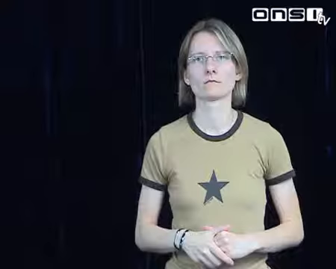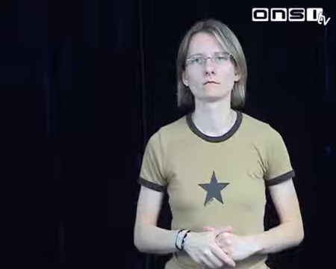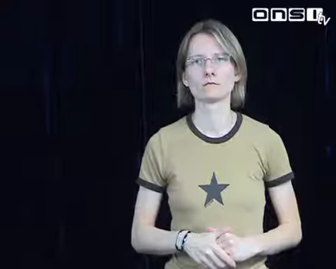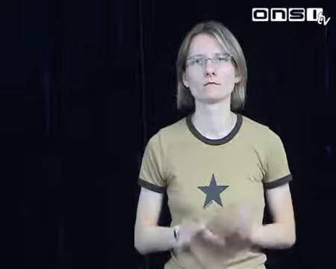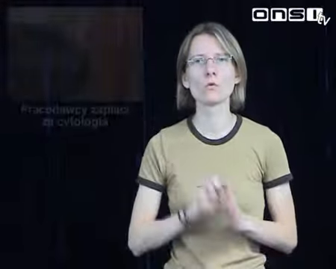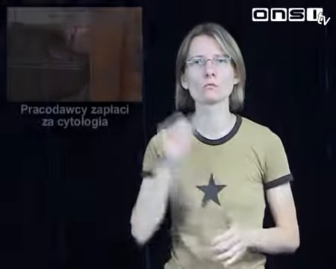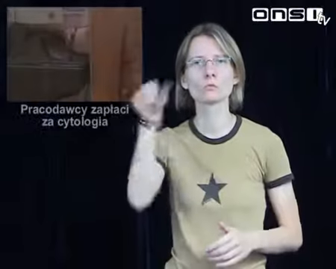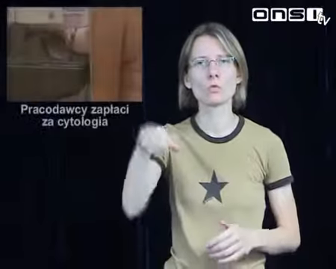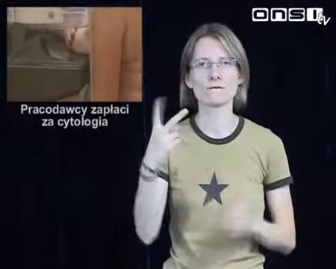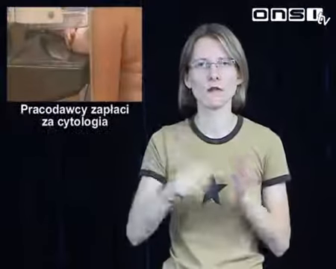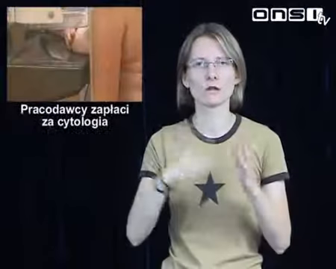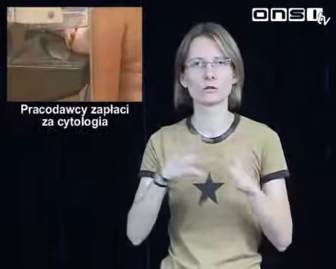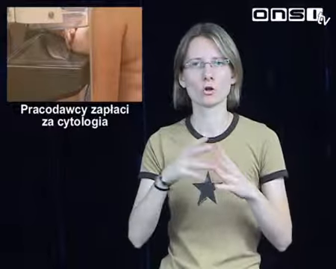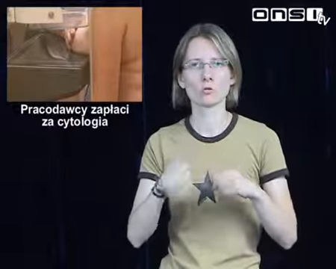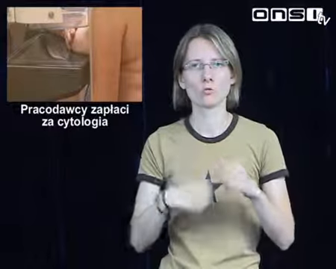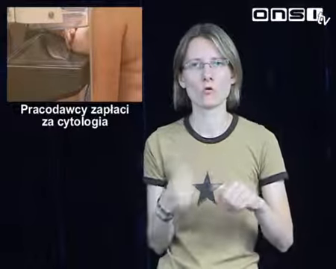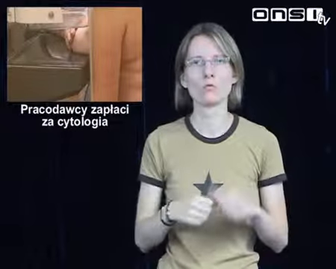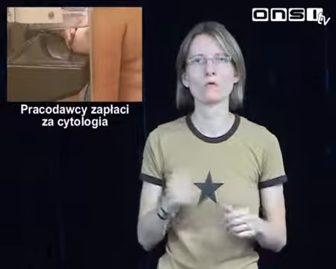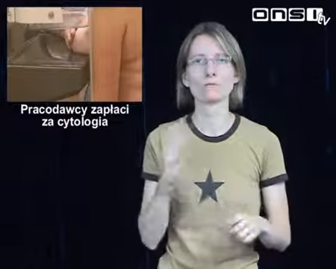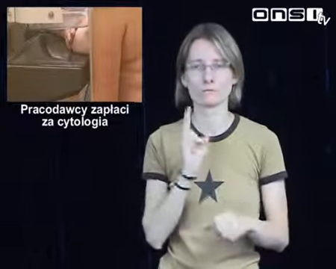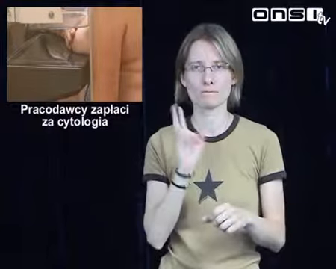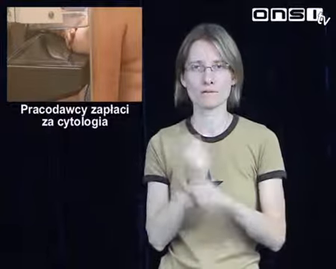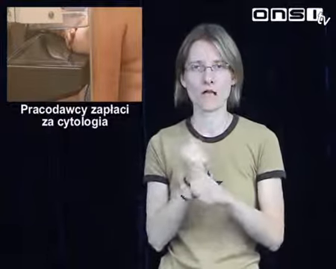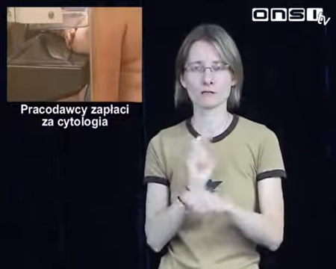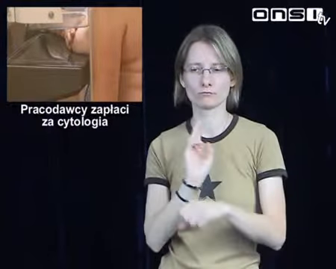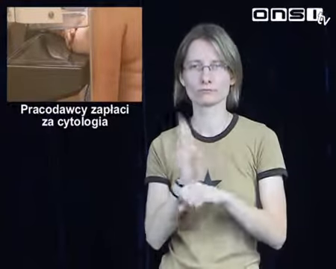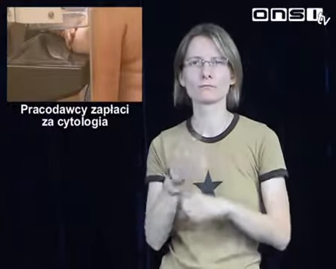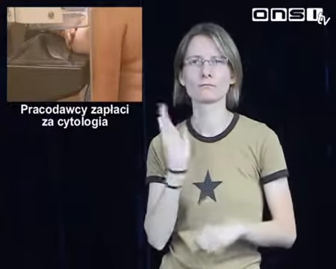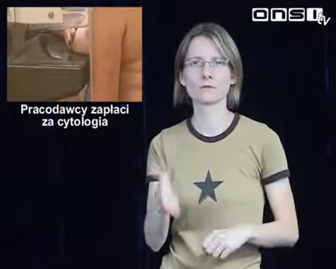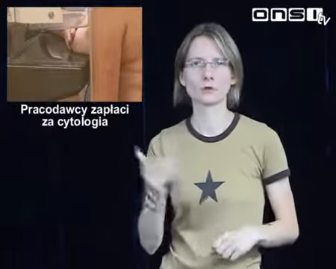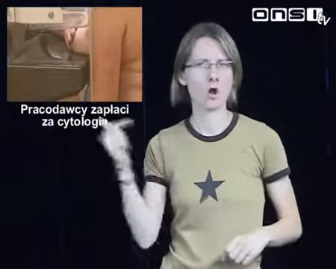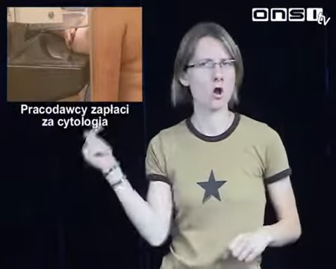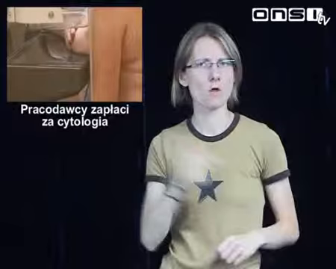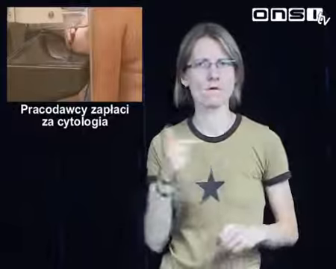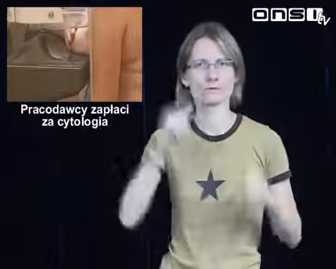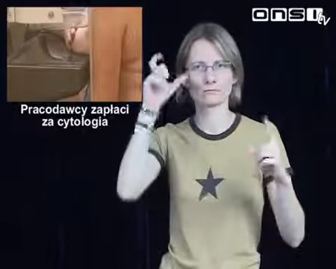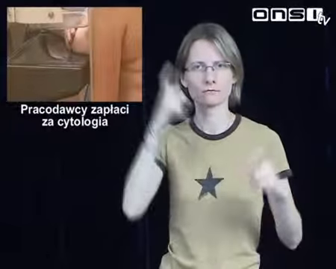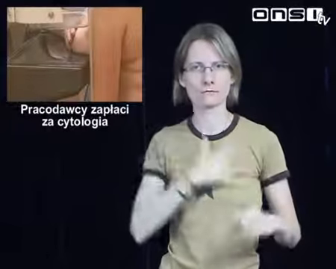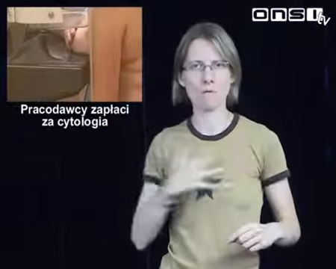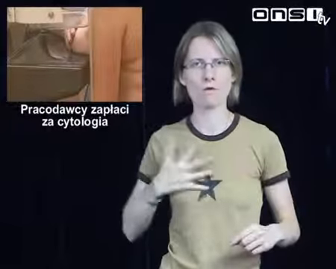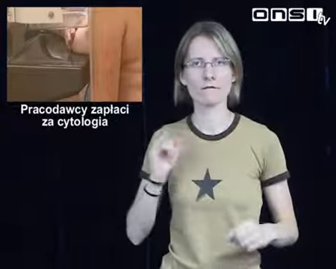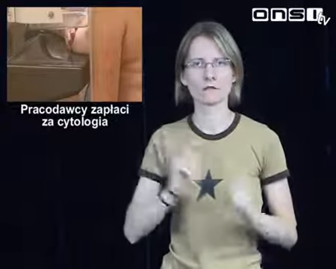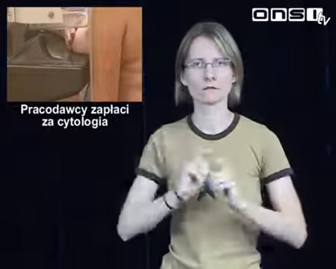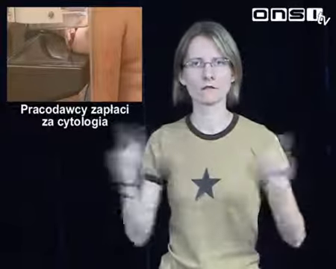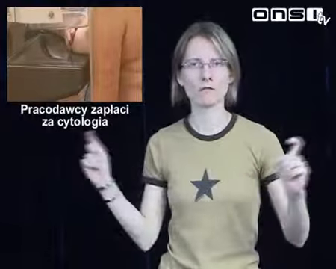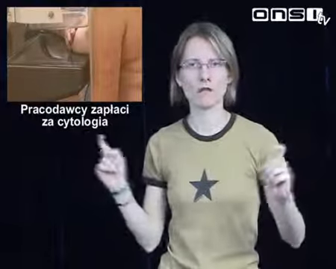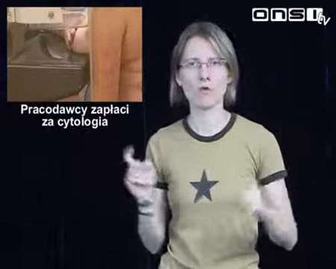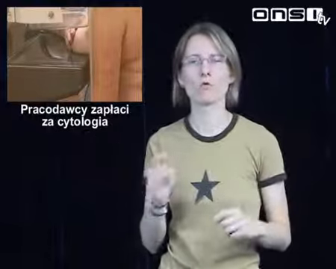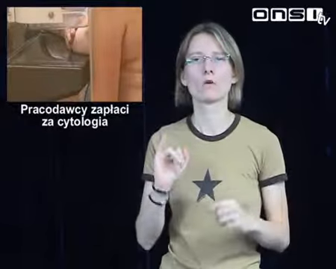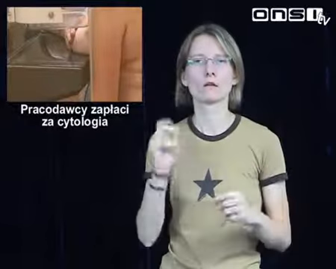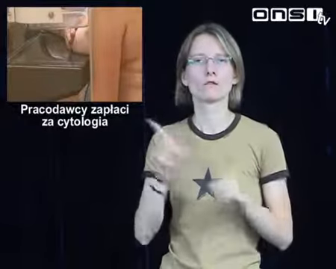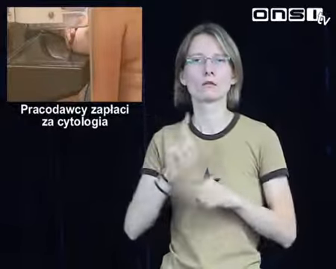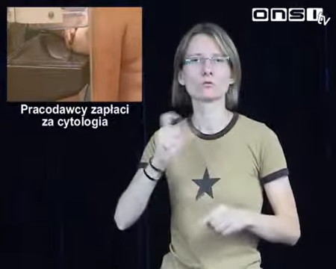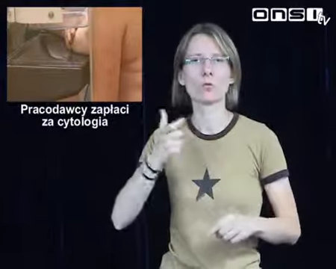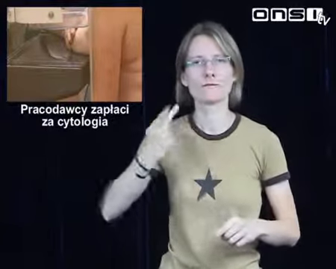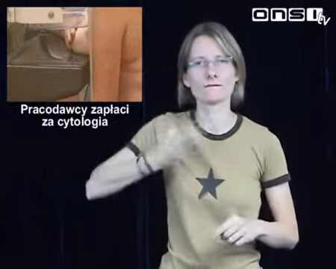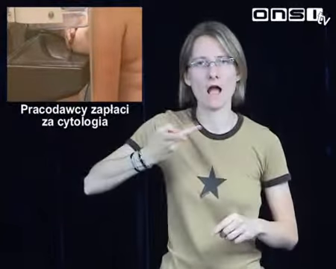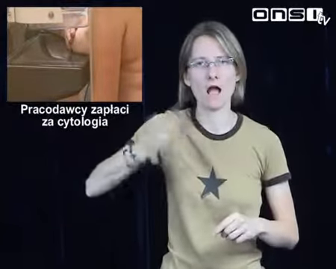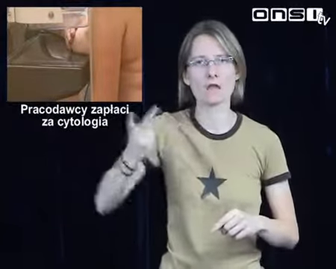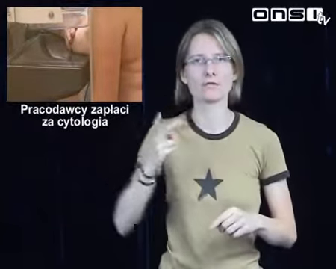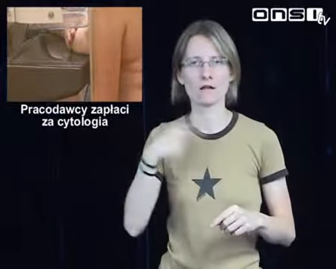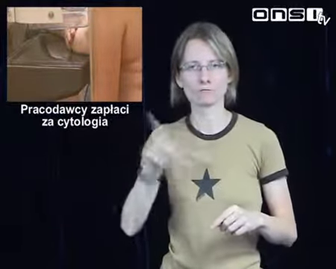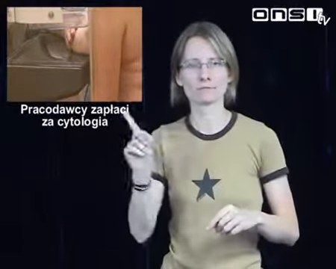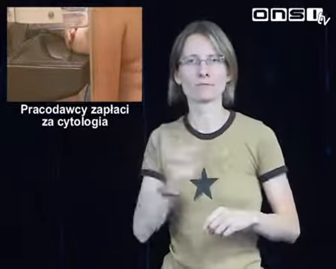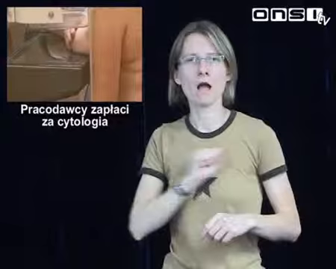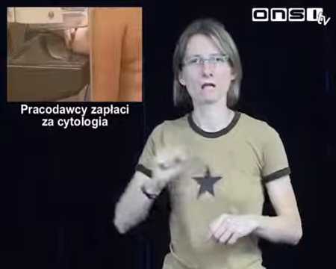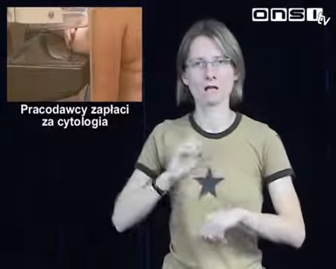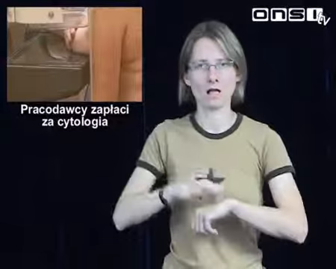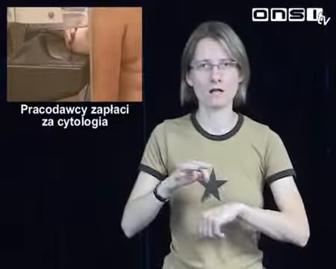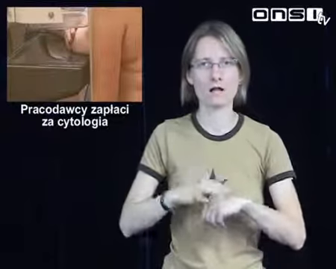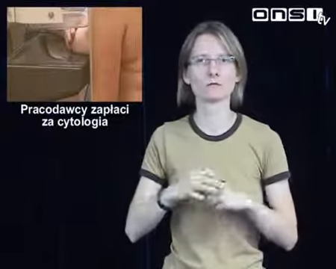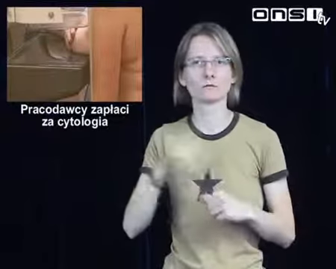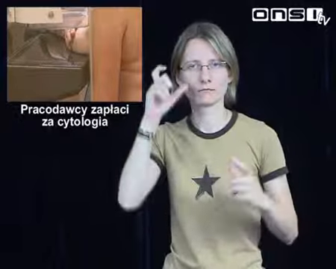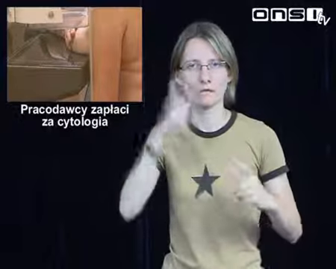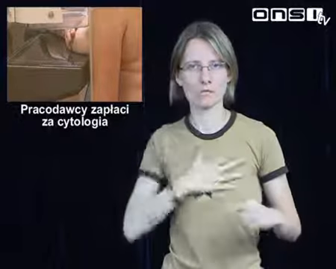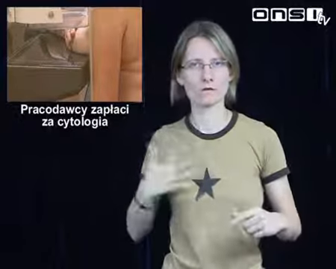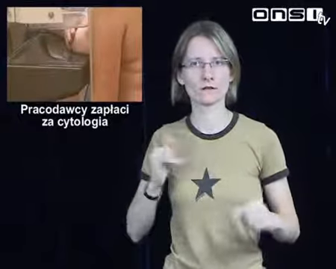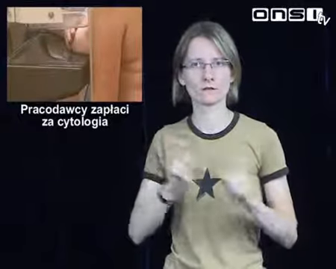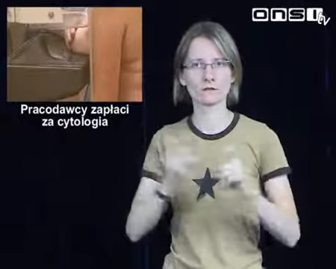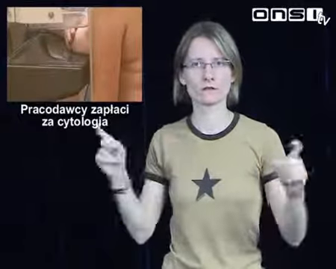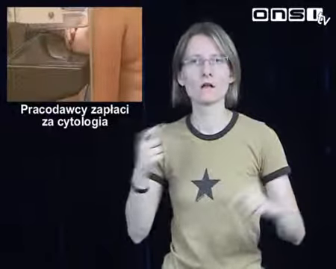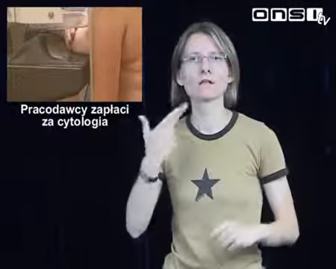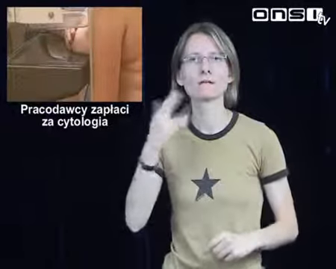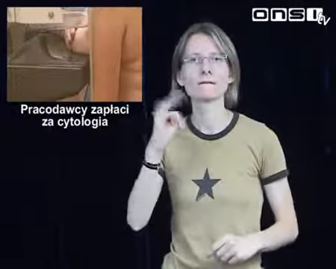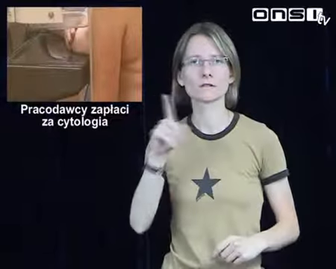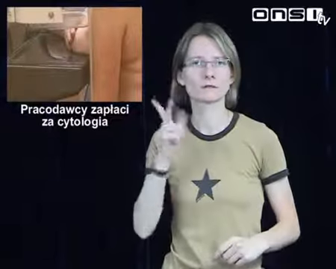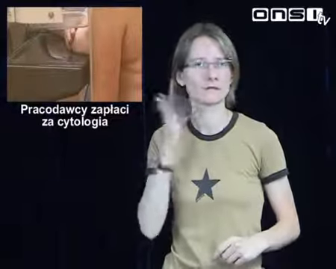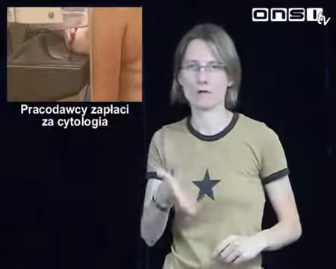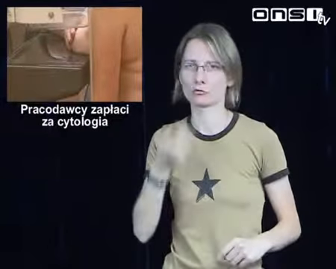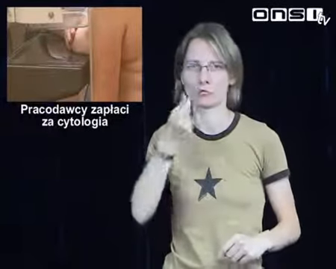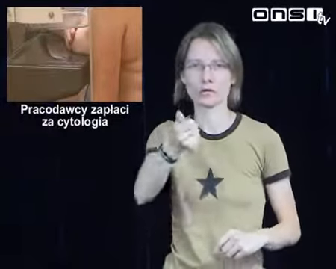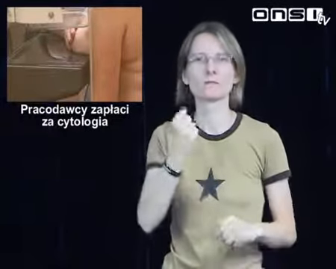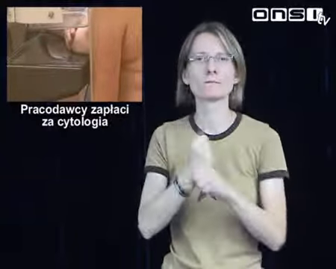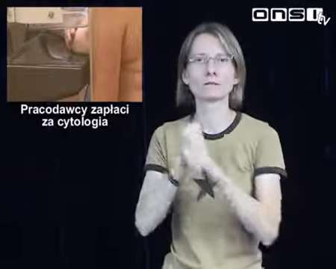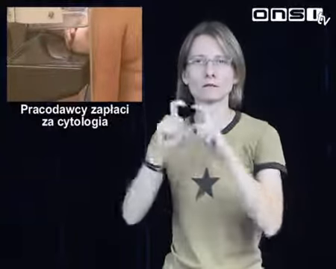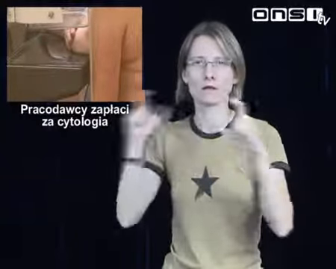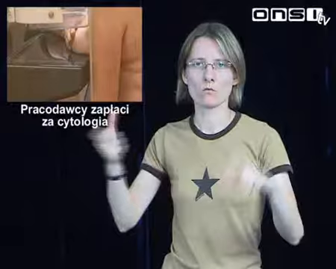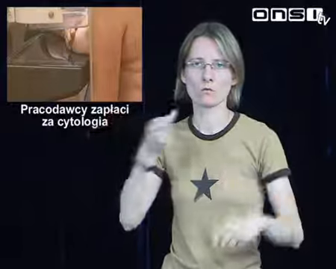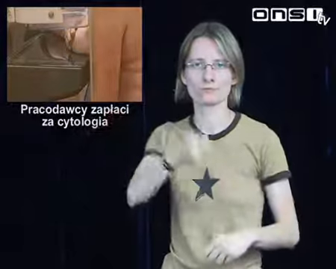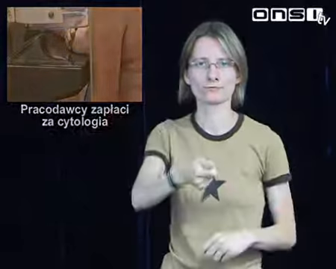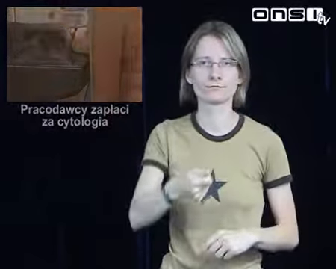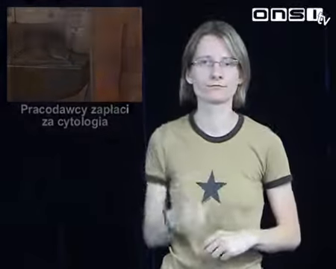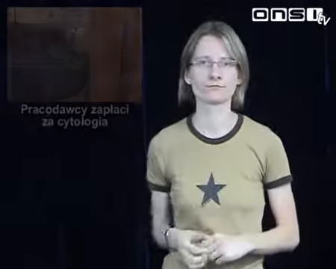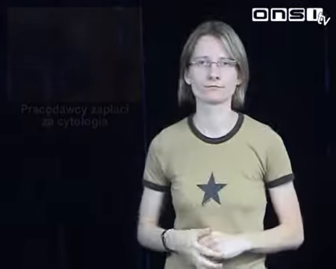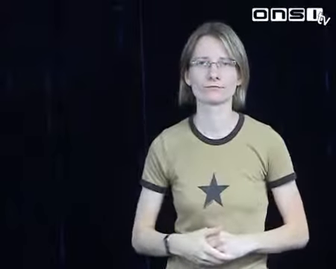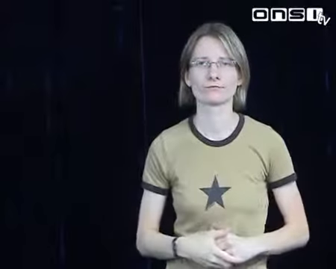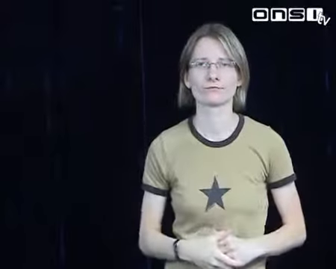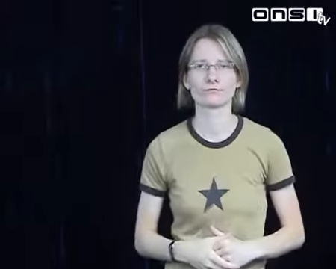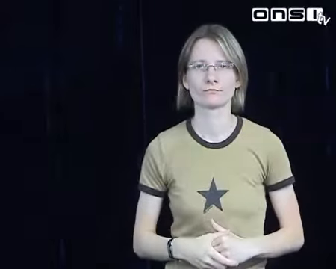Pracodawcy muszą zapłacić za cytologię